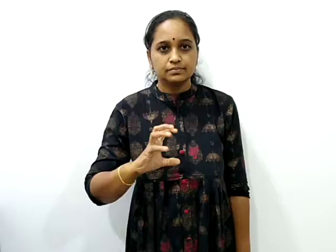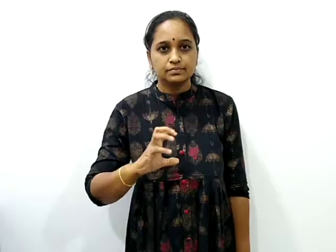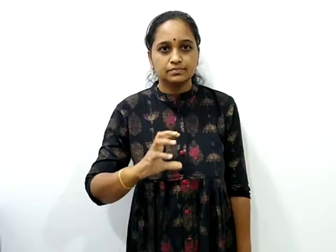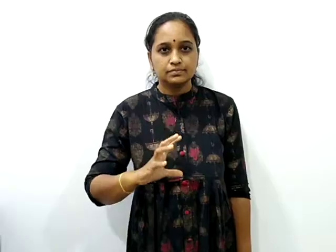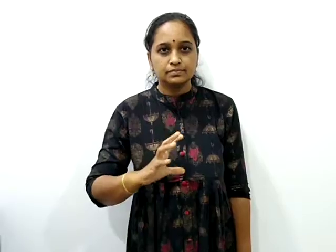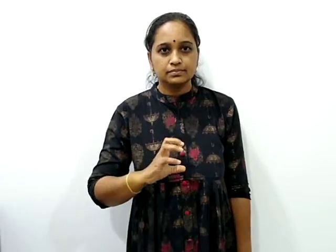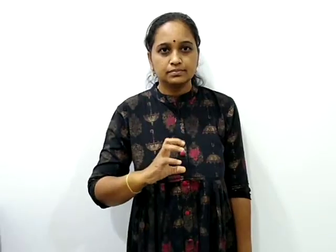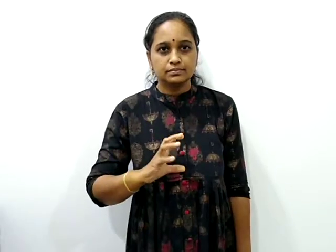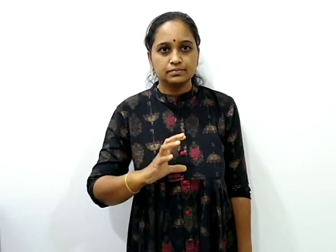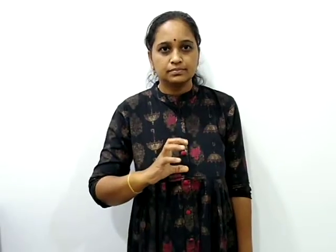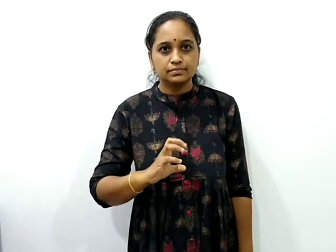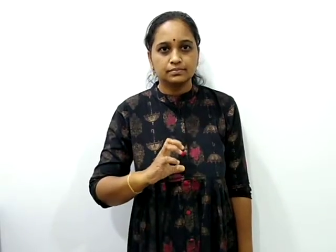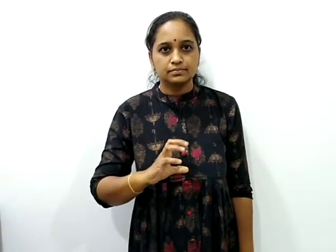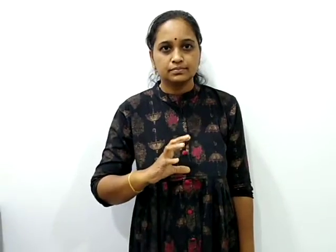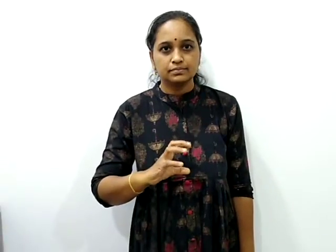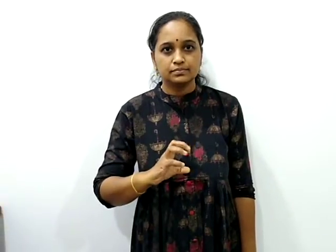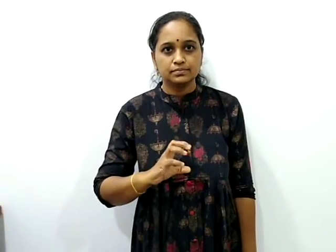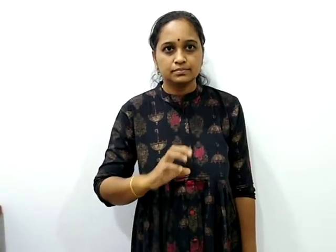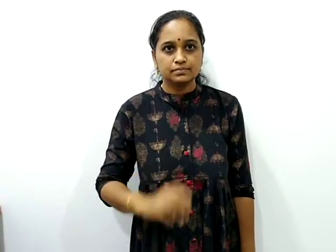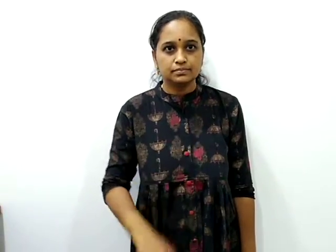pa